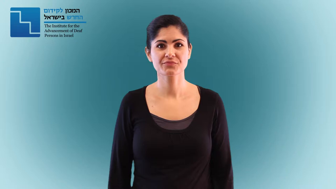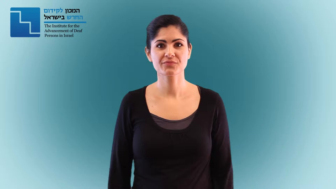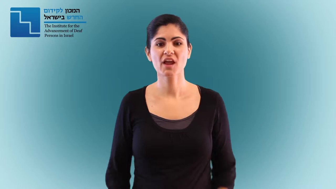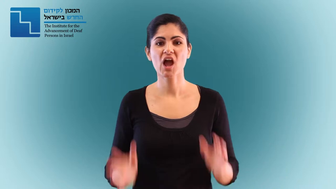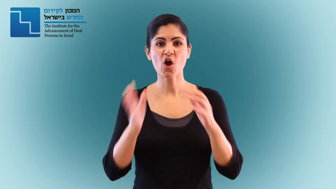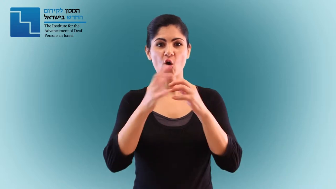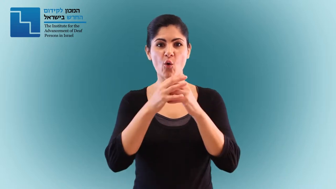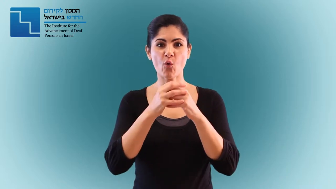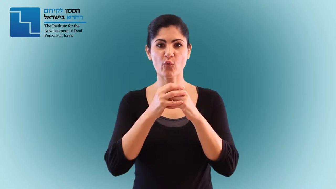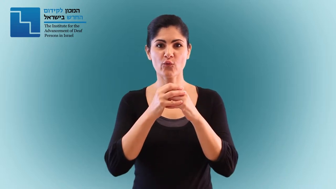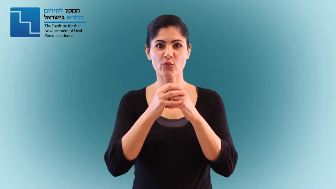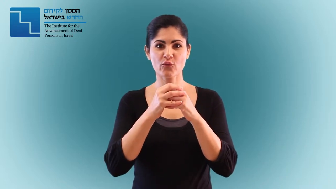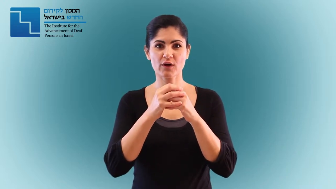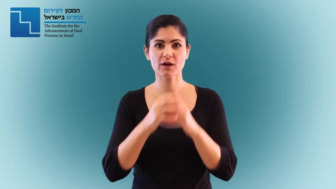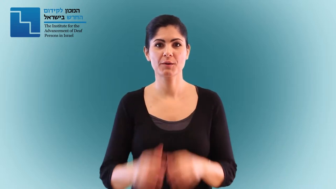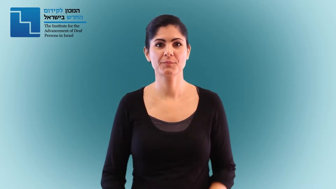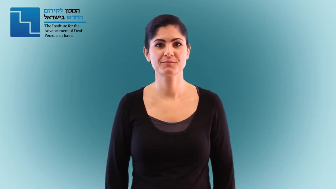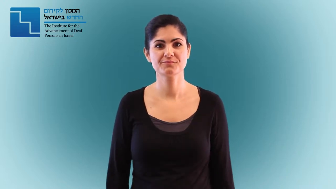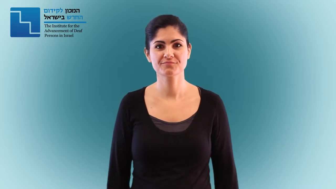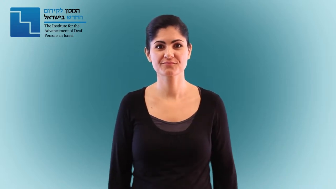כרוב